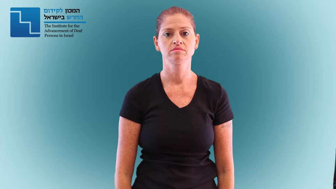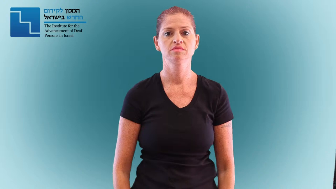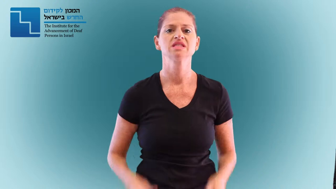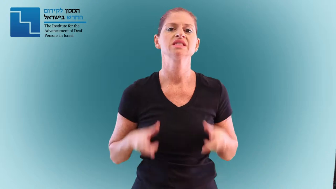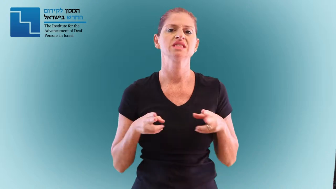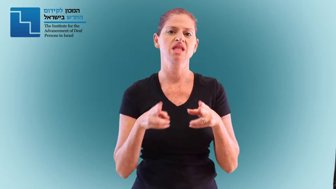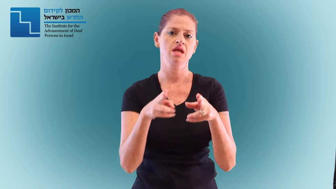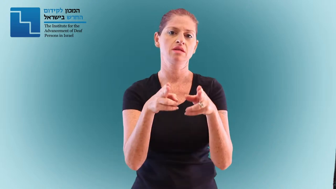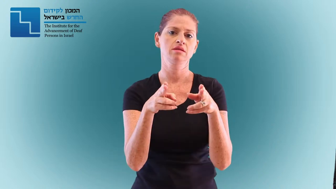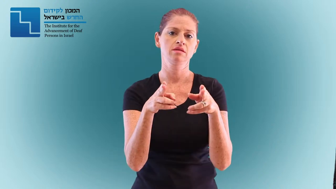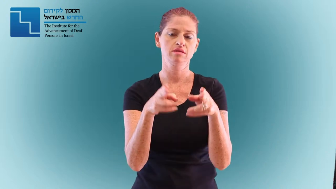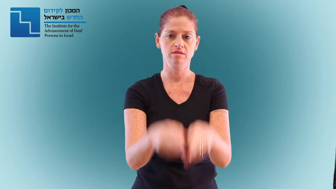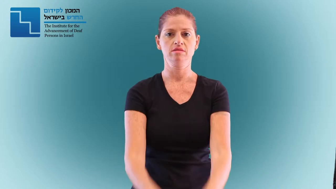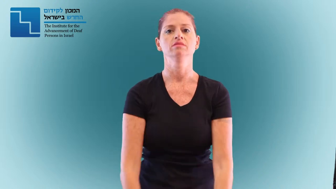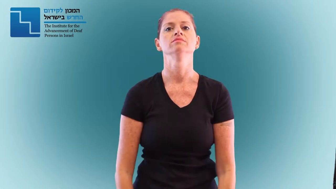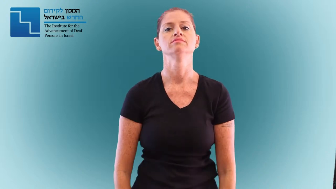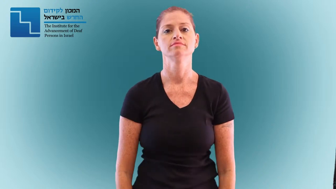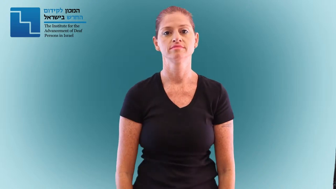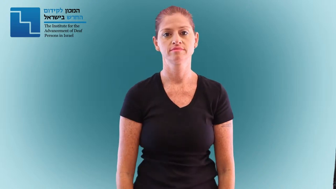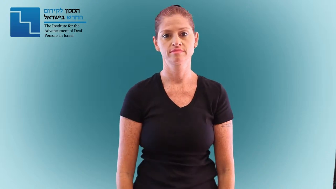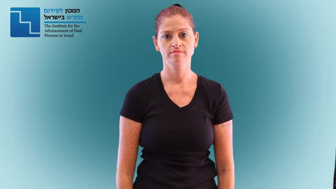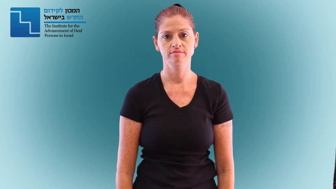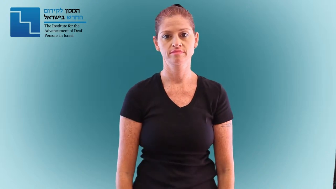סרטן